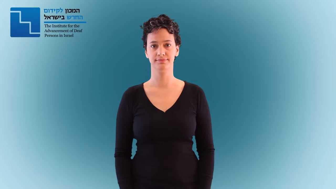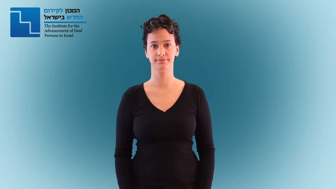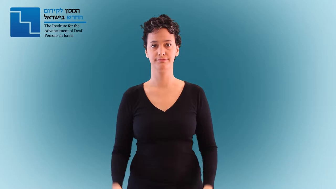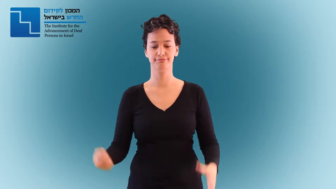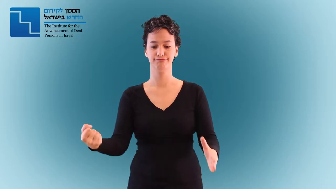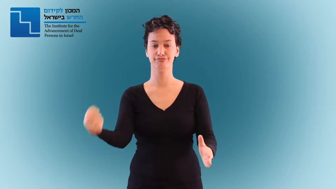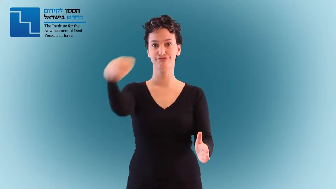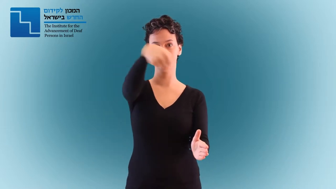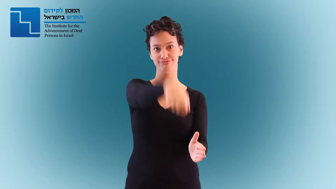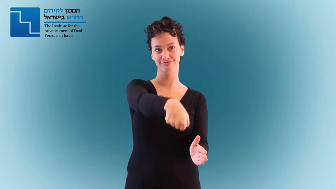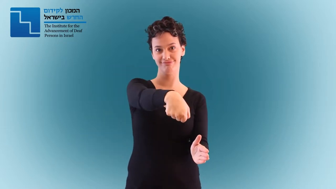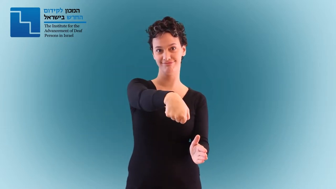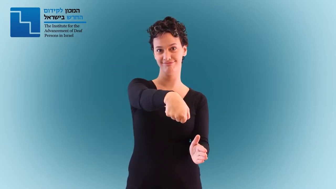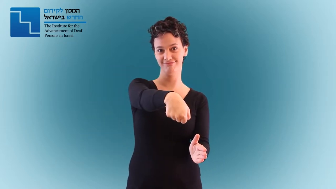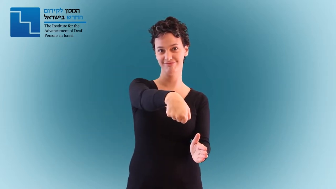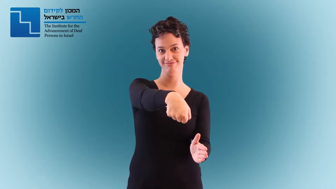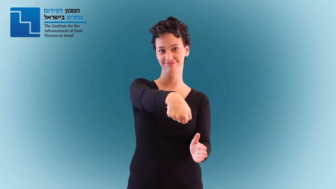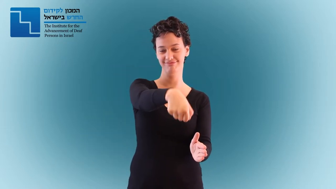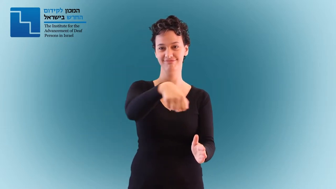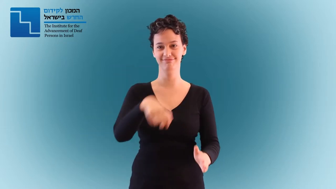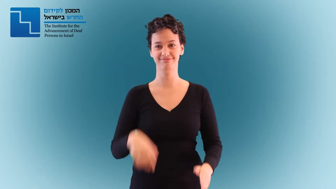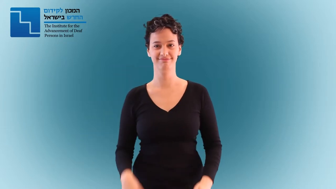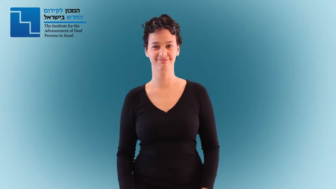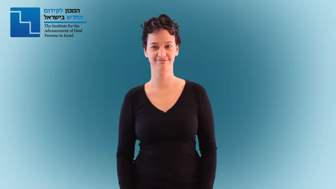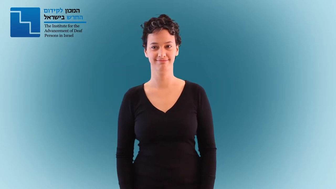מכסה (של סיר)